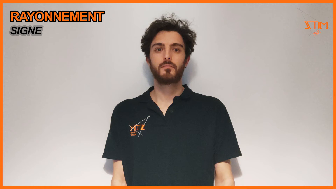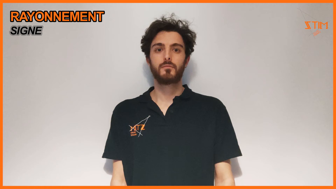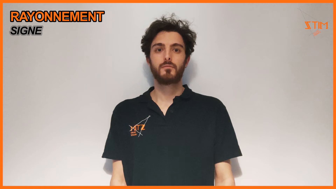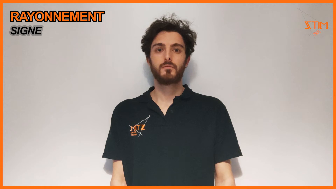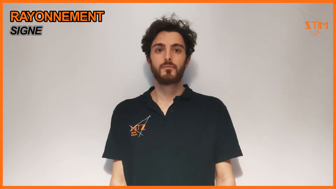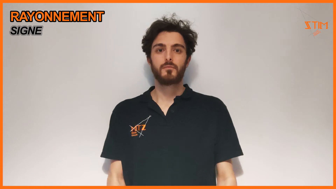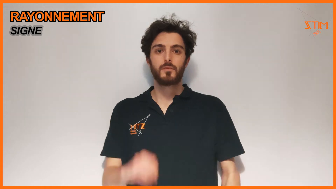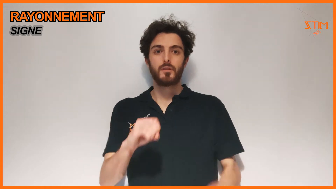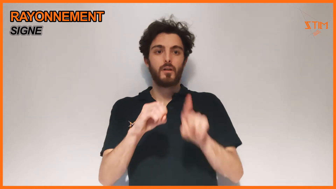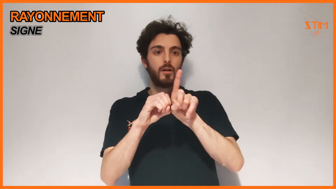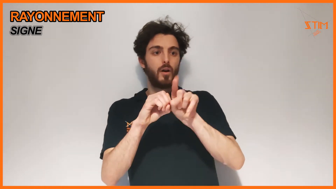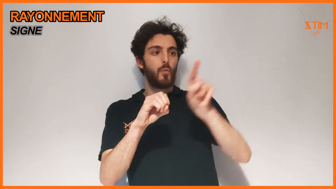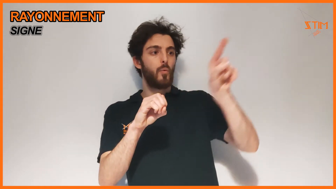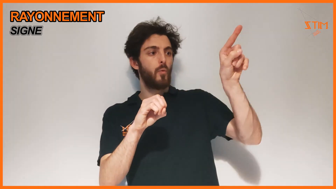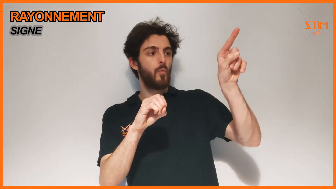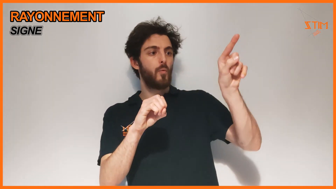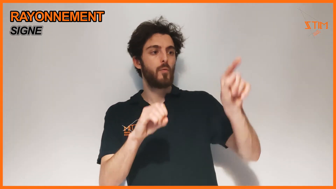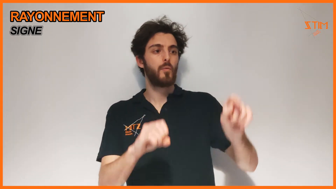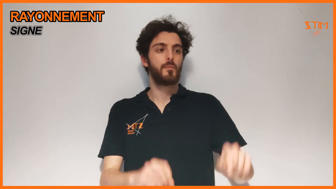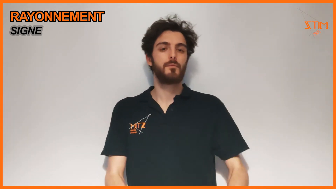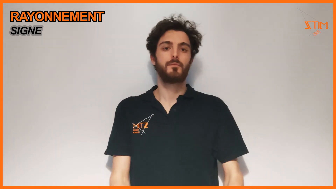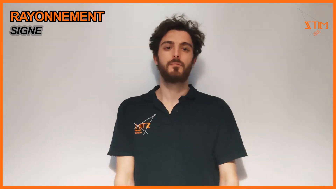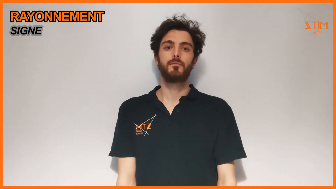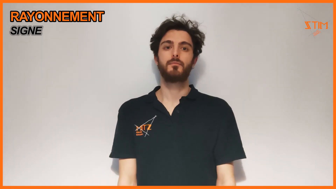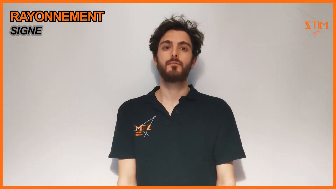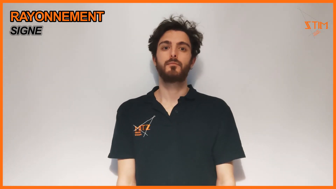Rayonnement